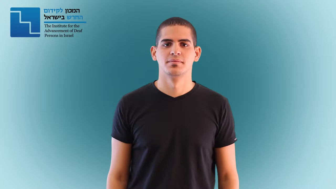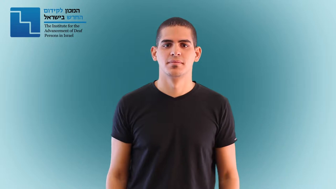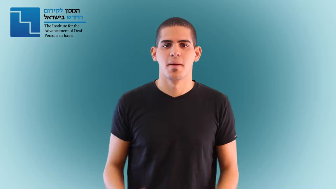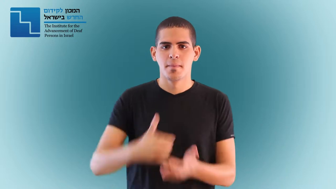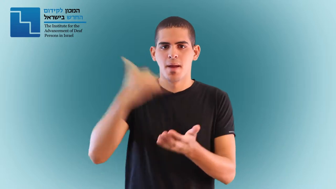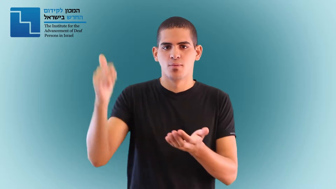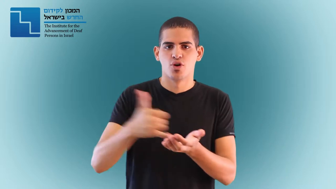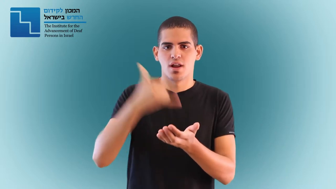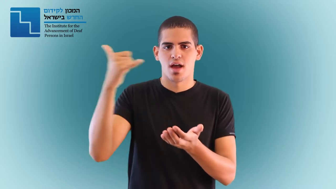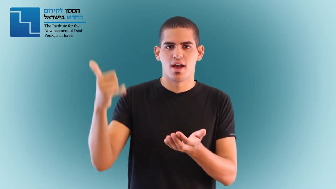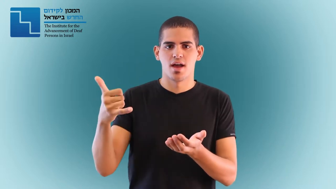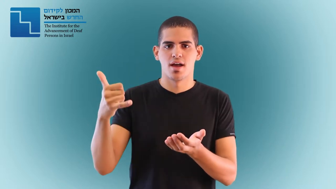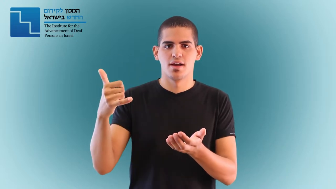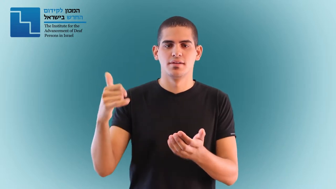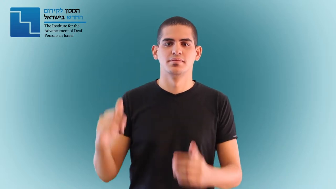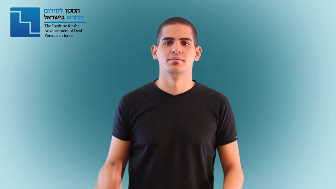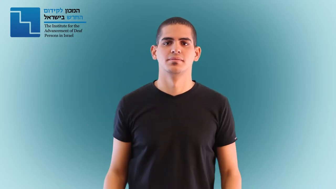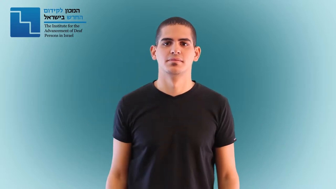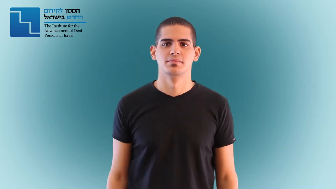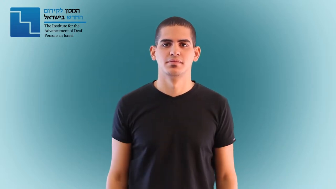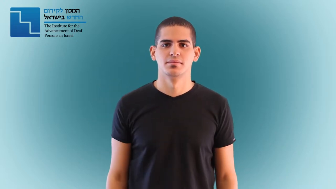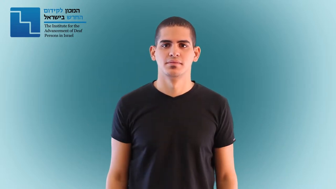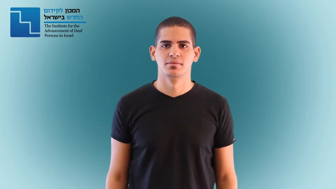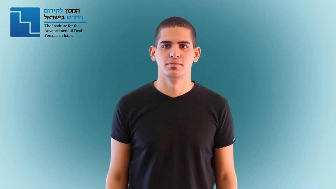מימונה